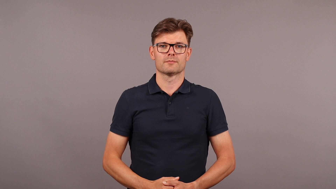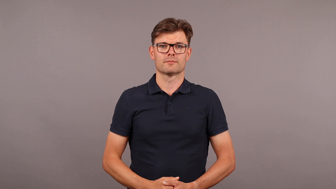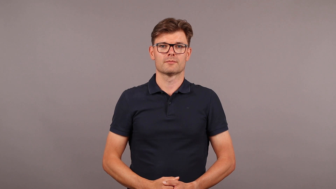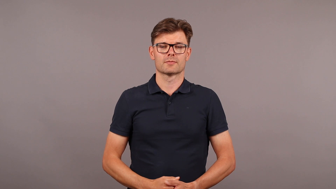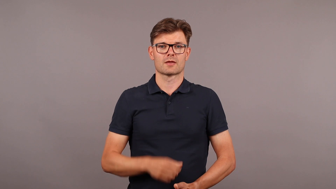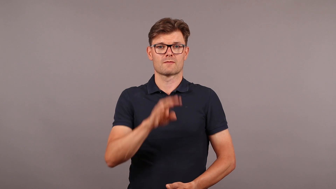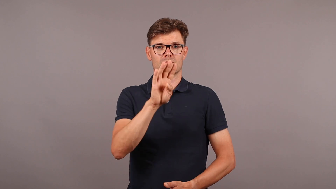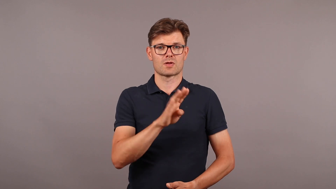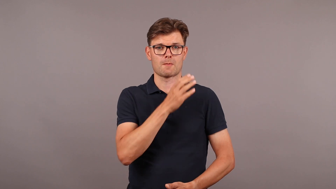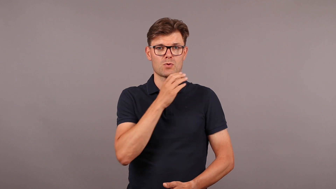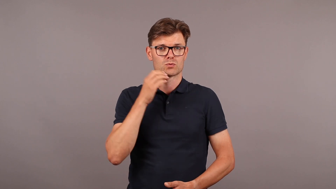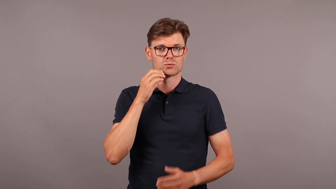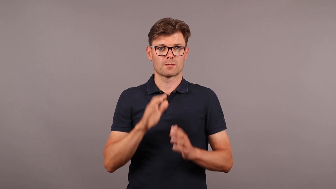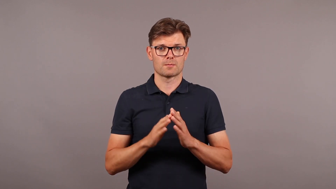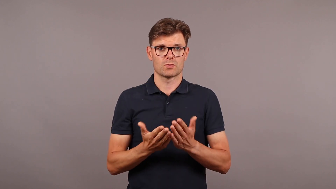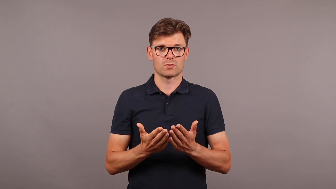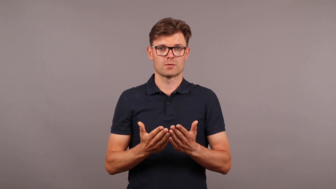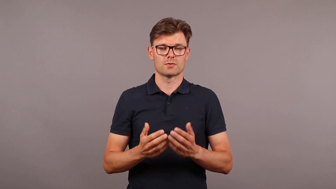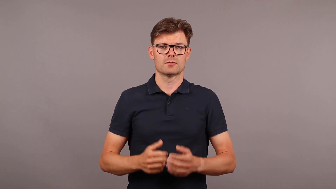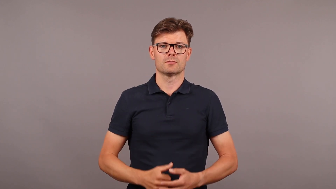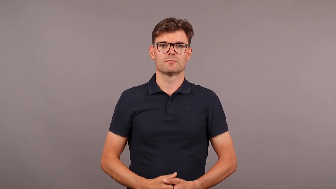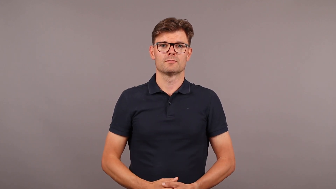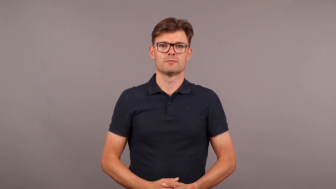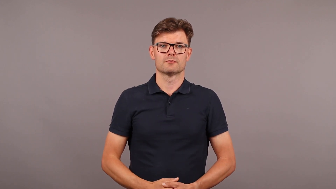Fjärde Moseboken